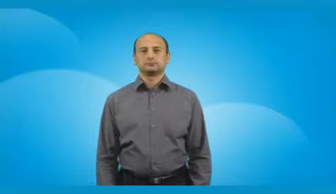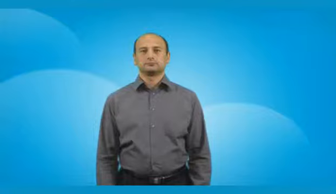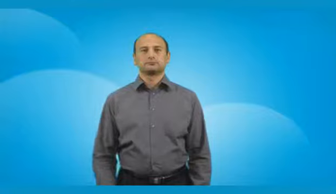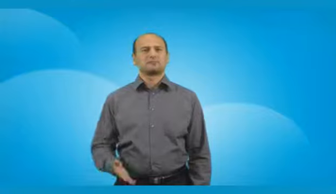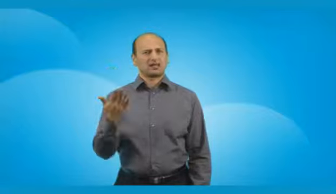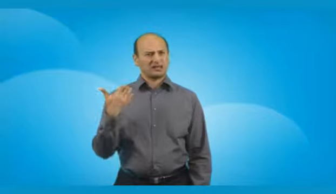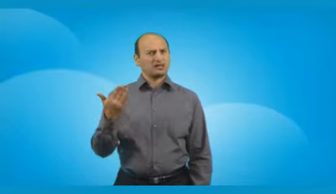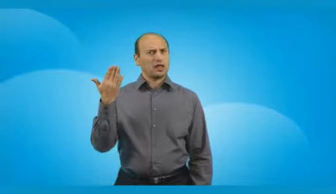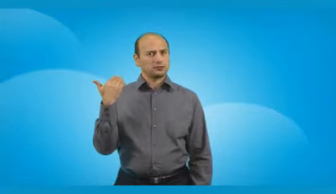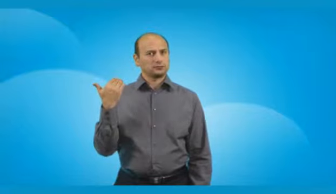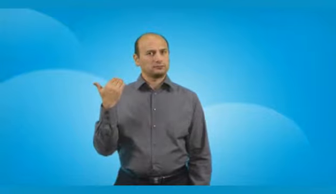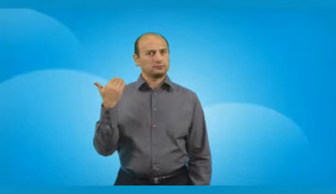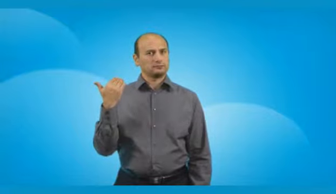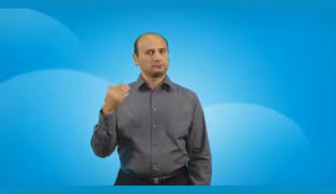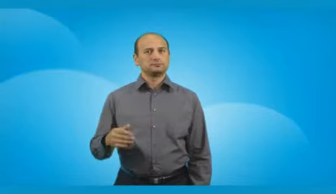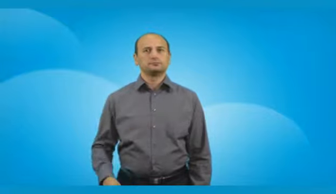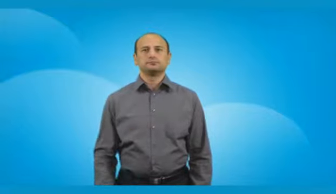Régen